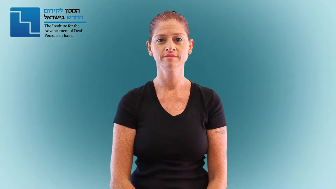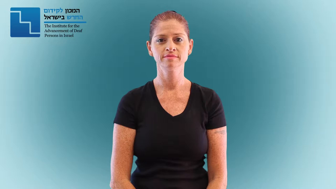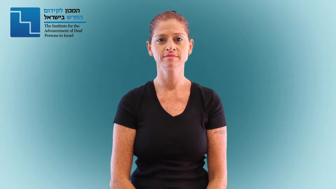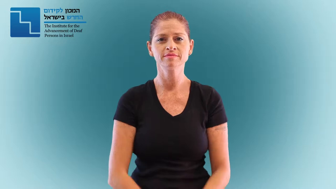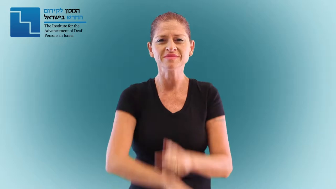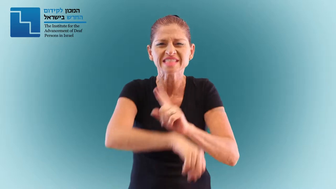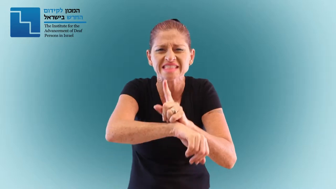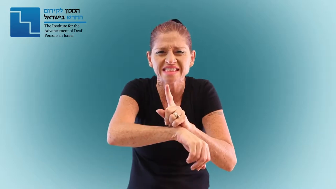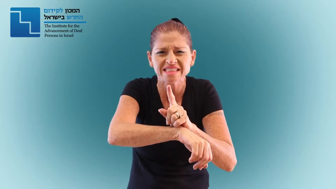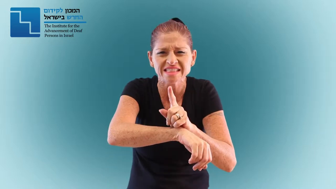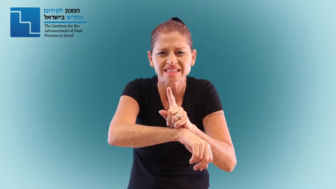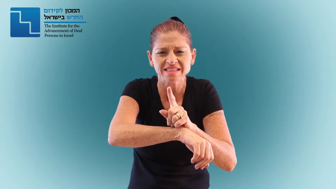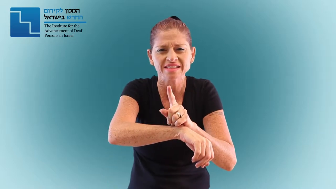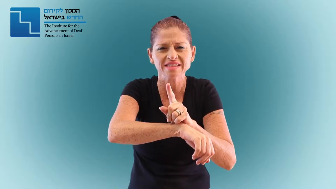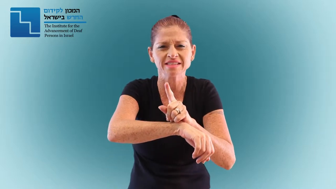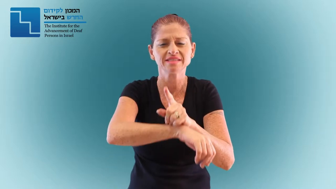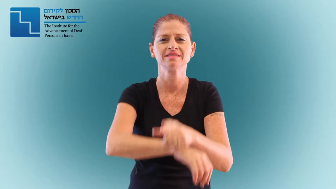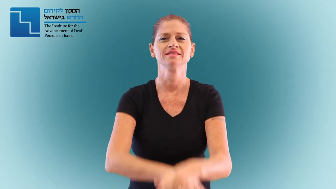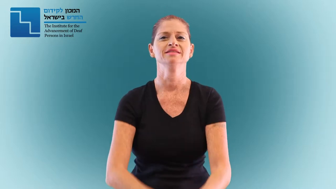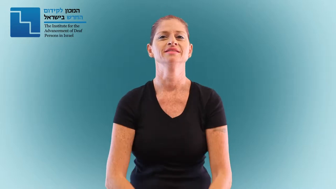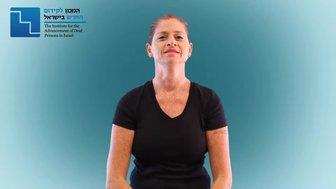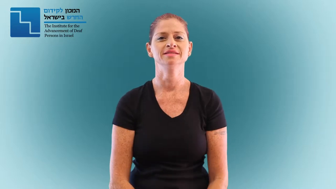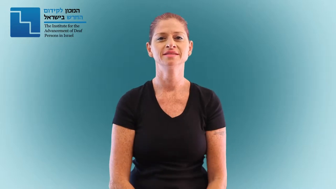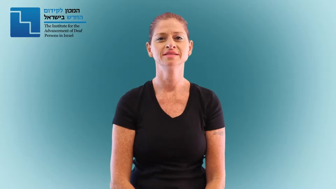שנייה